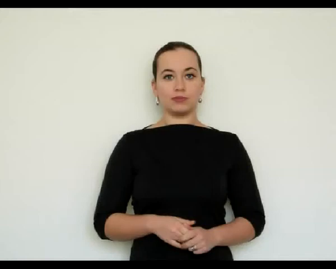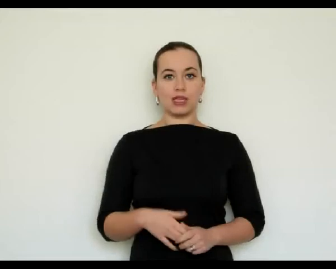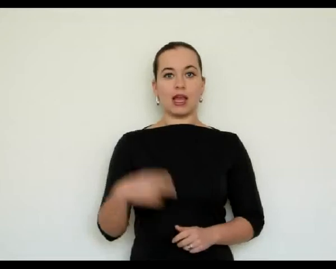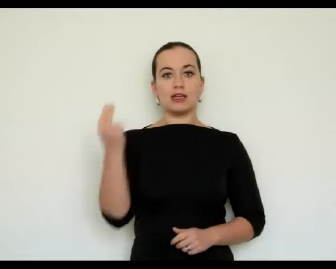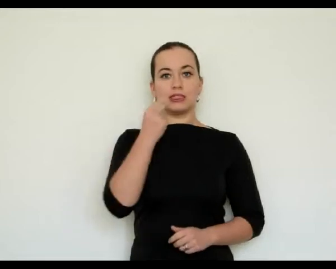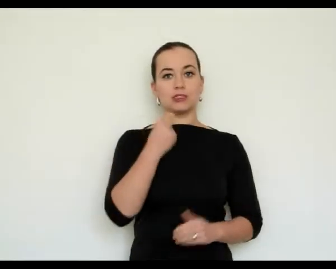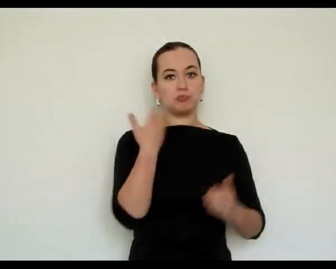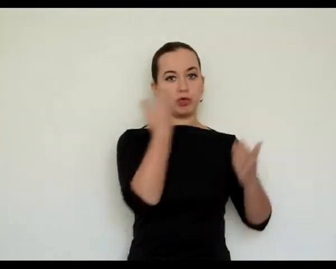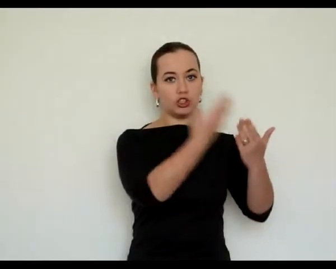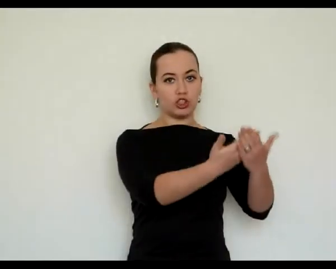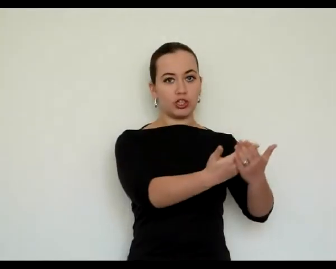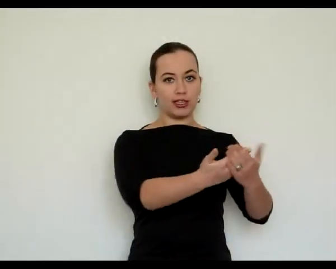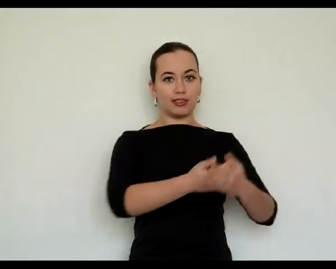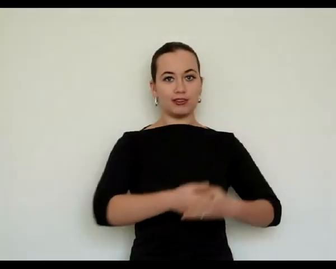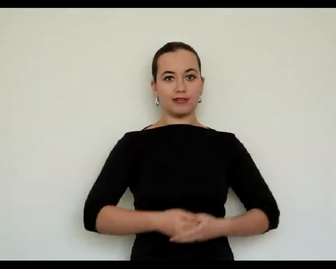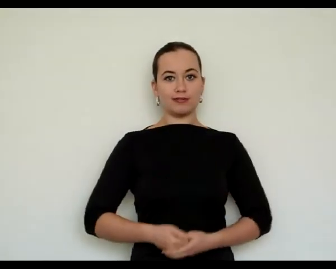изображение